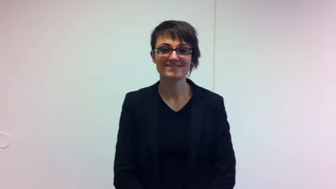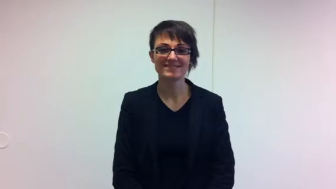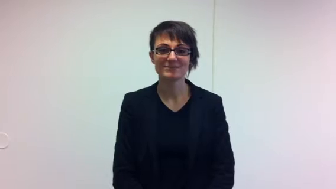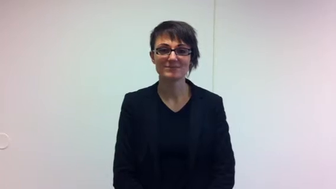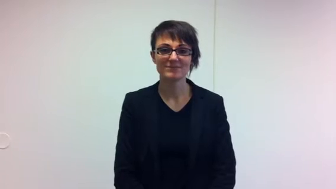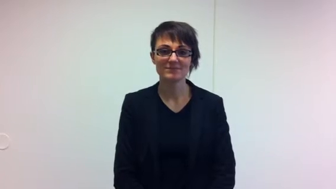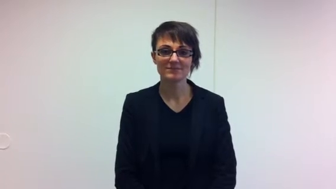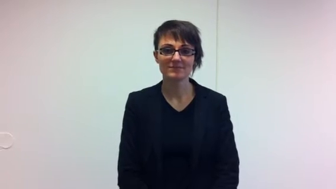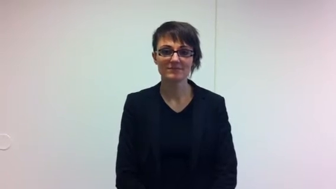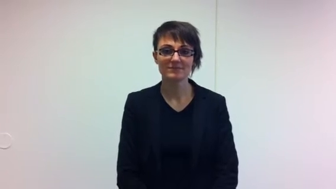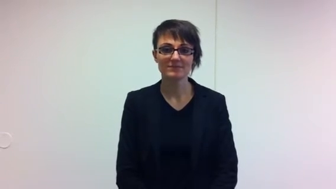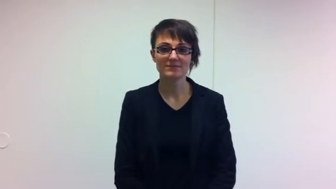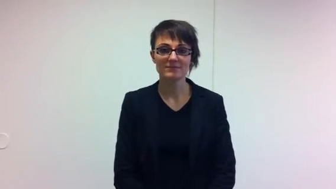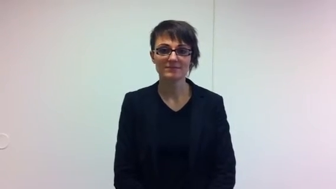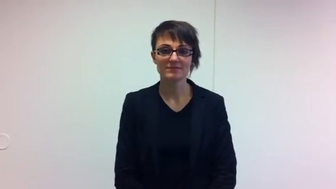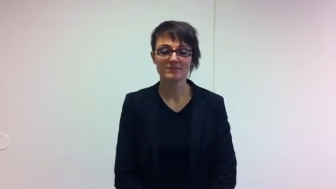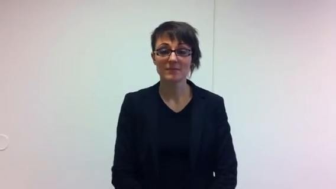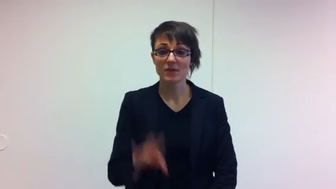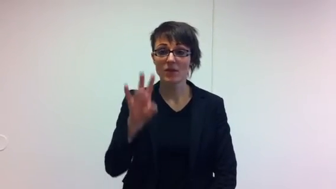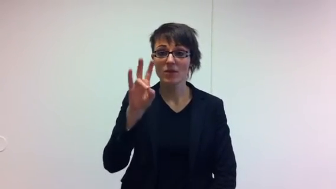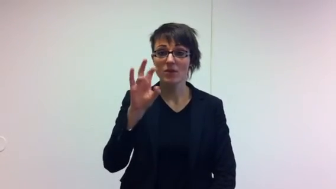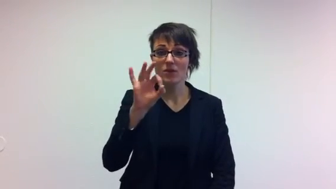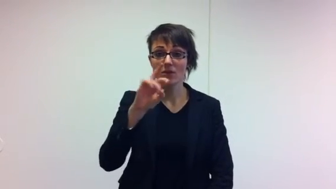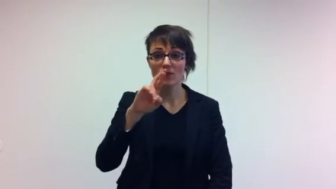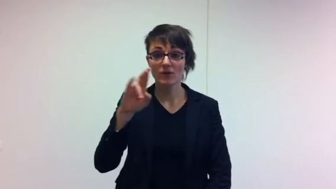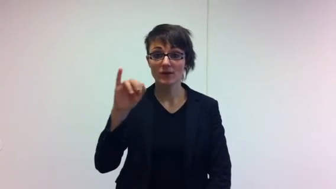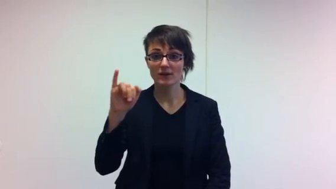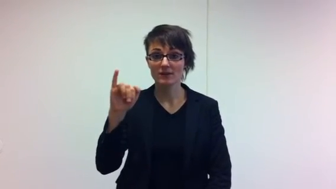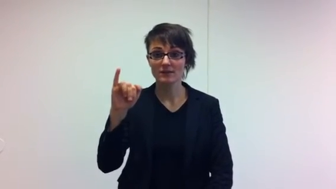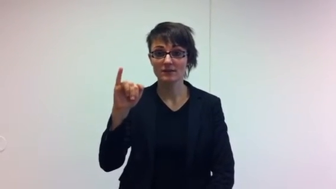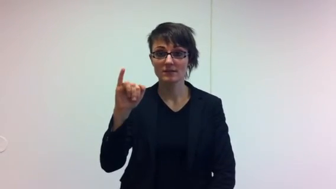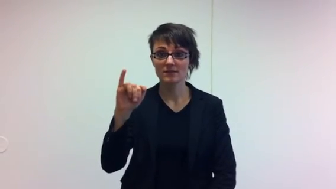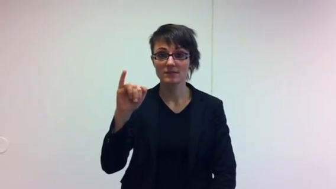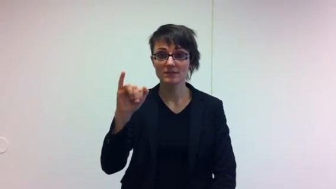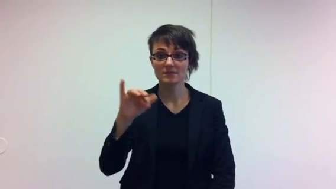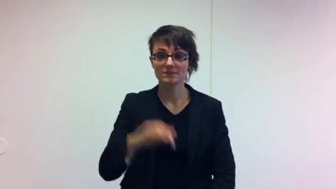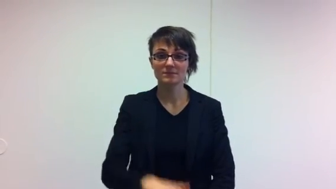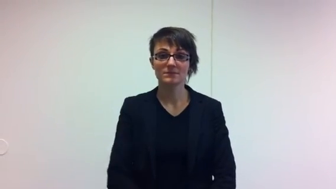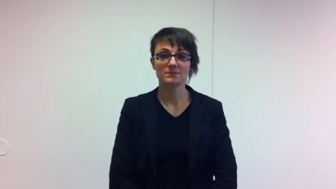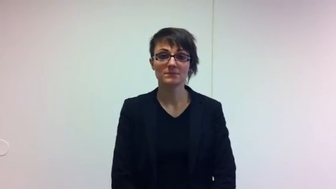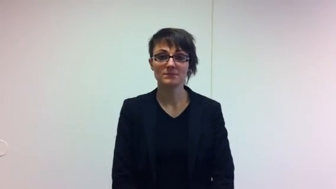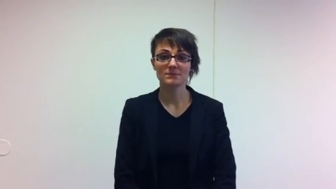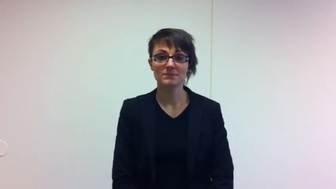Þorri